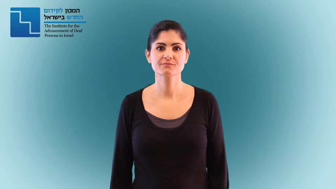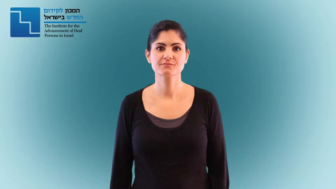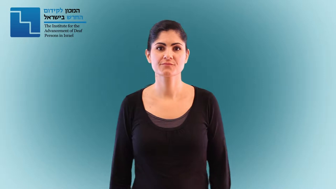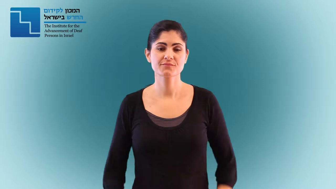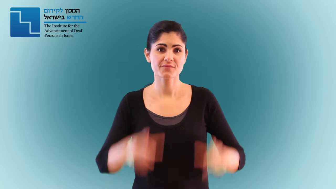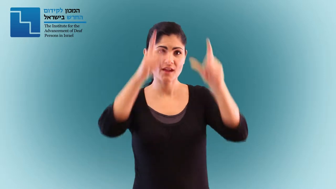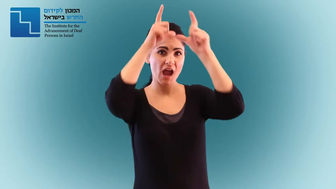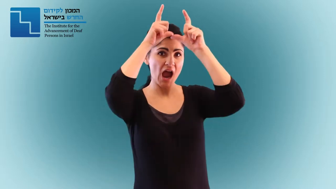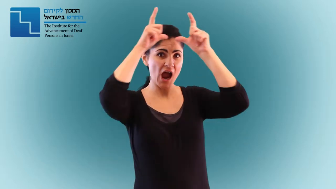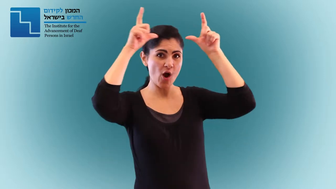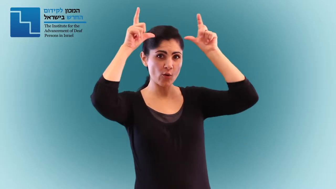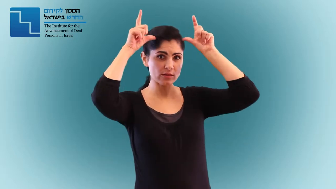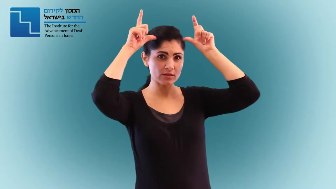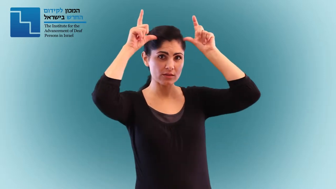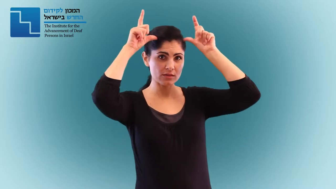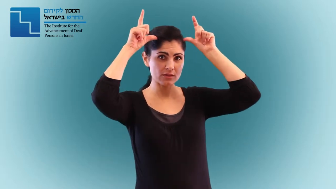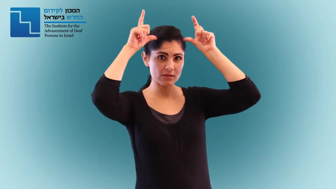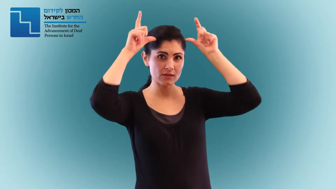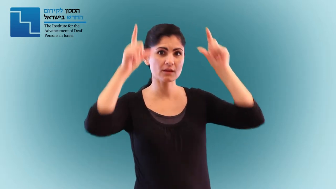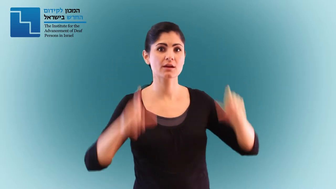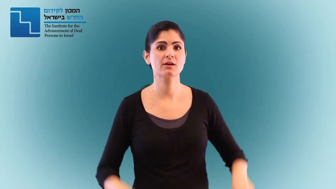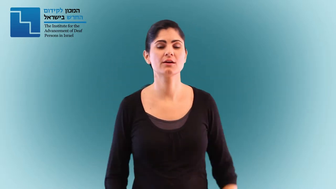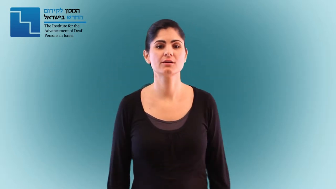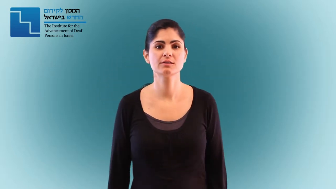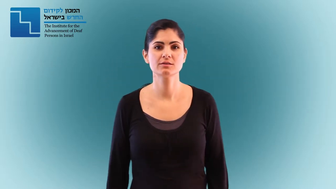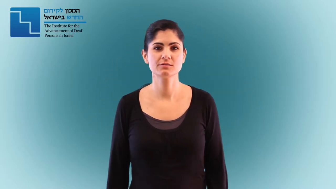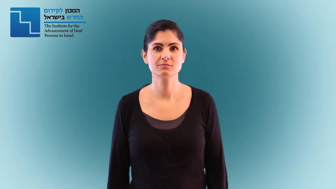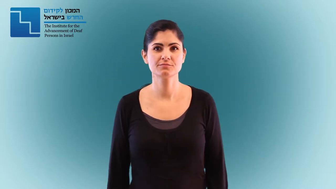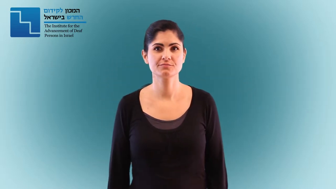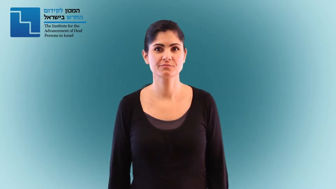אחות